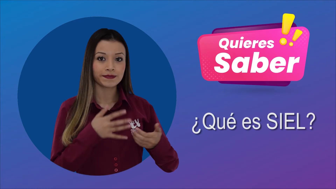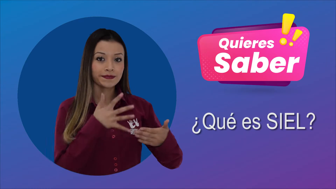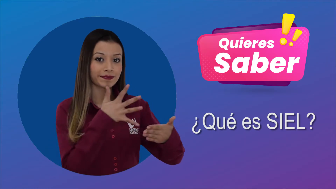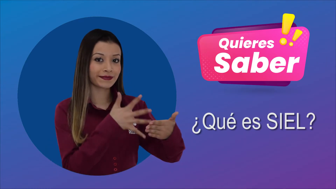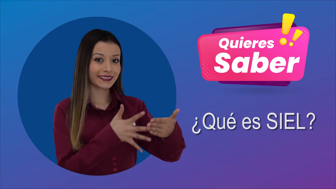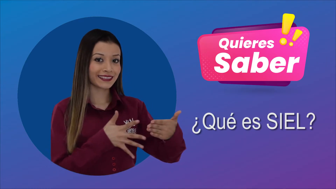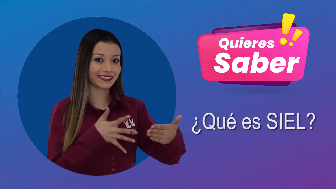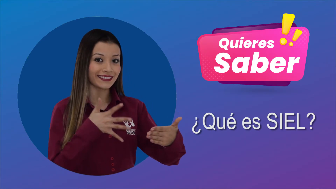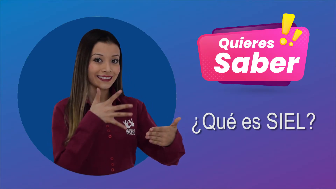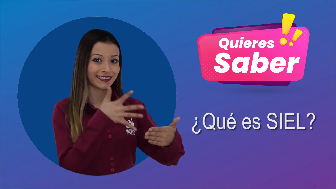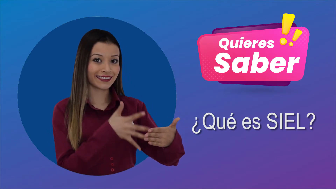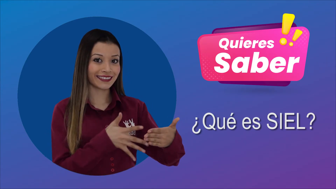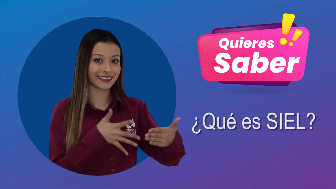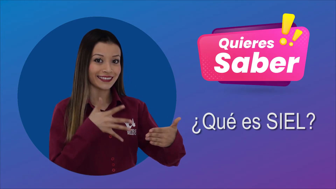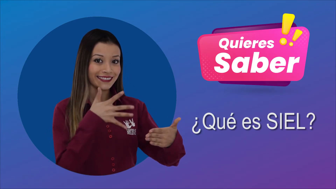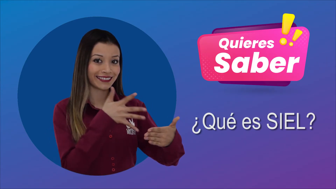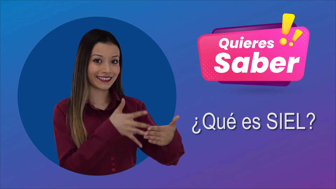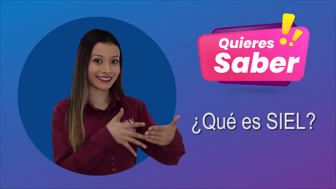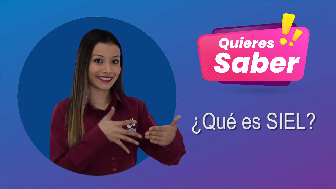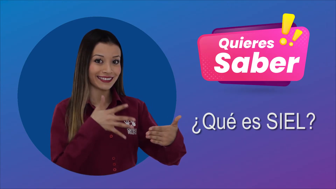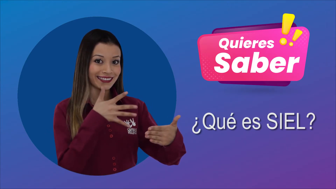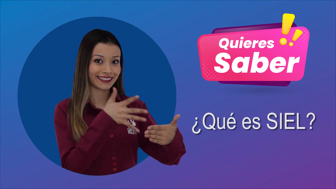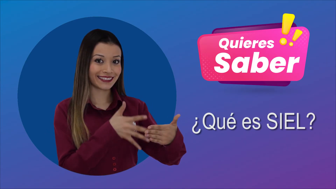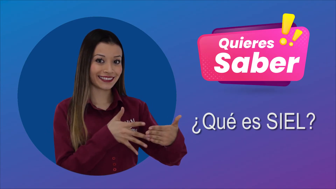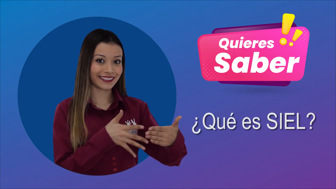¿QUE ES SIEL?